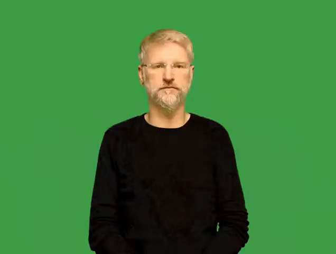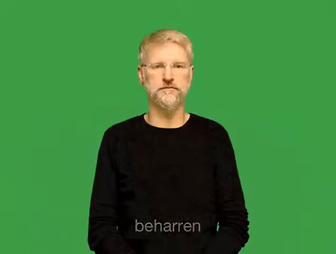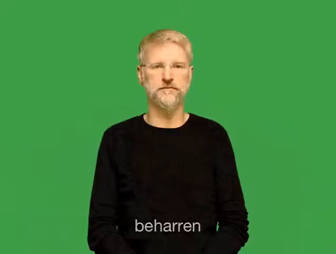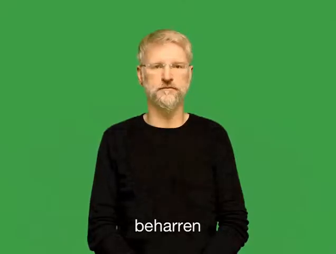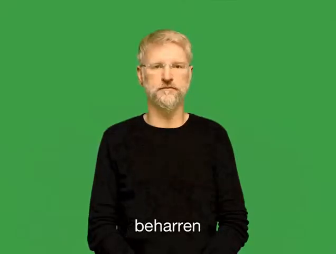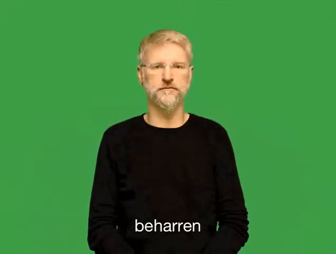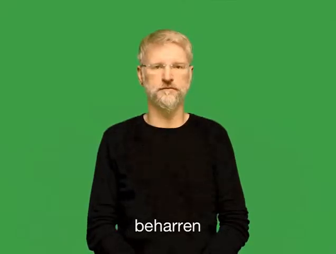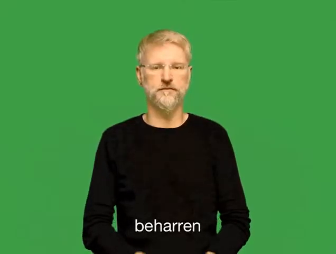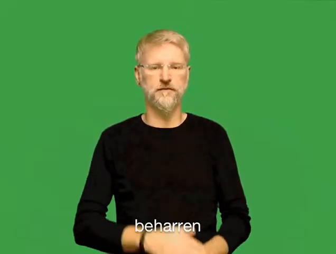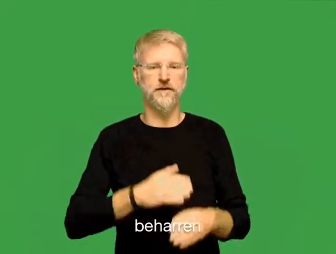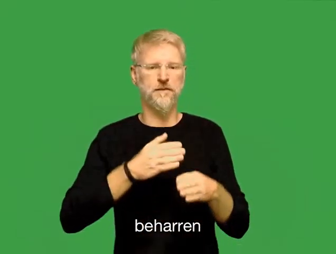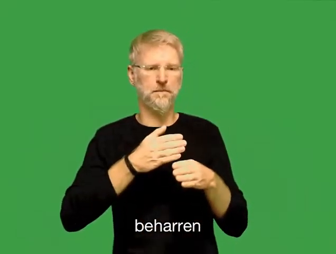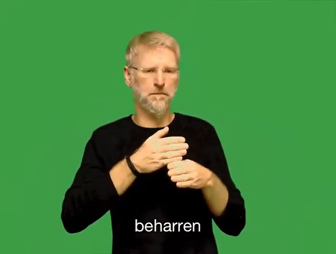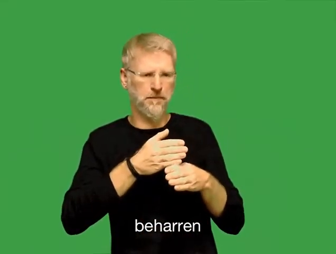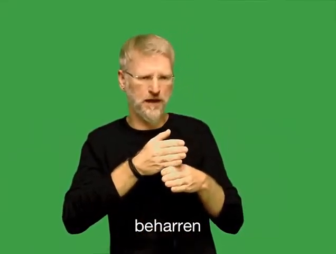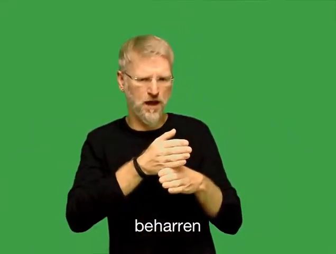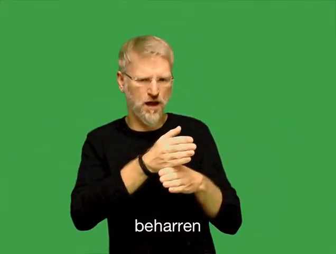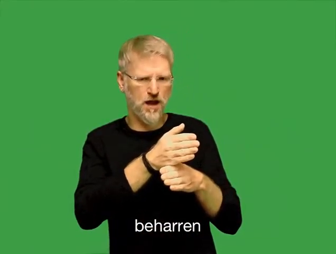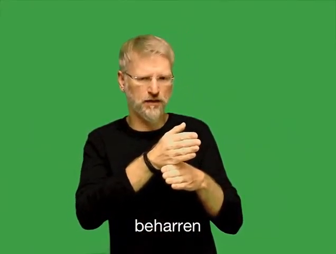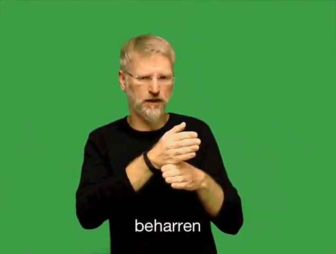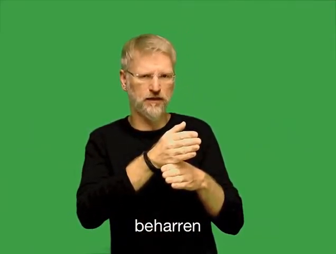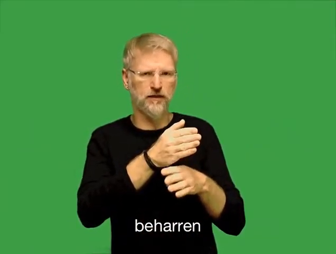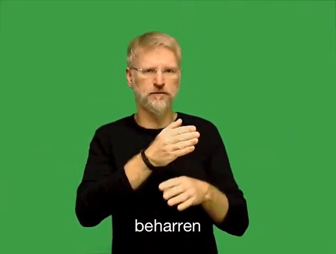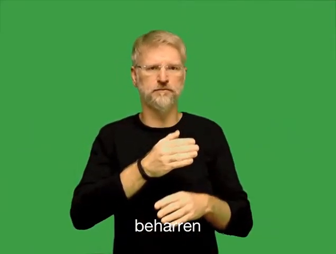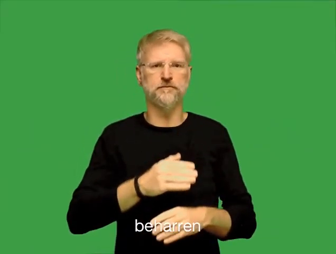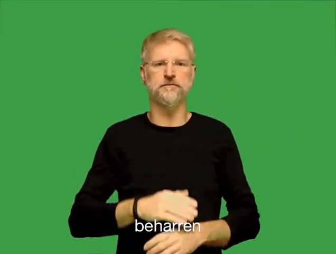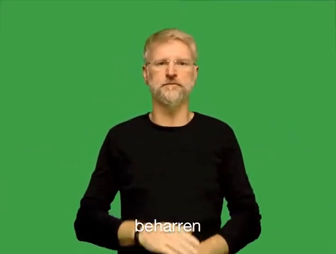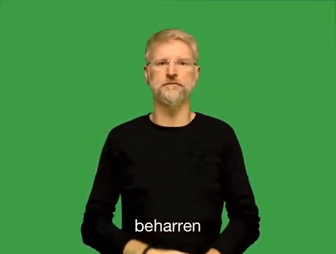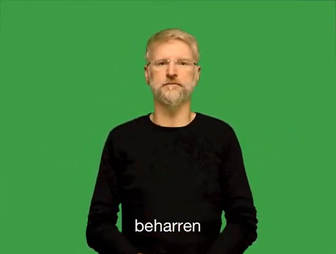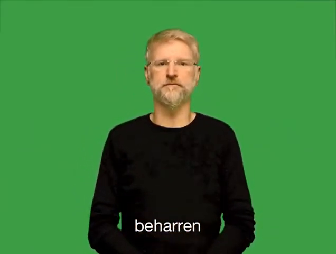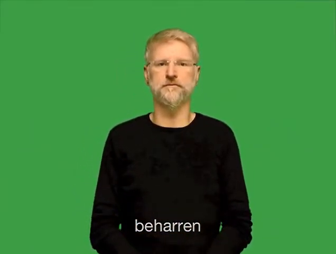beharren